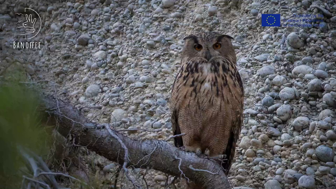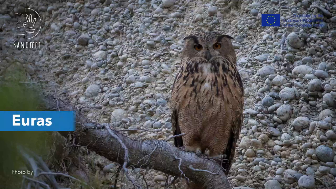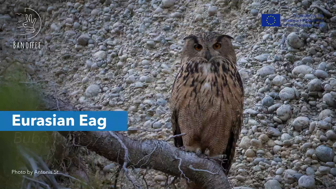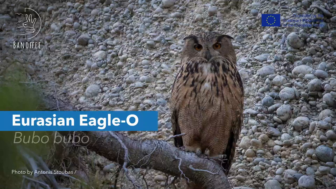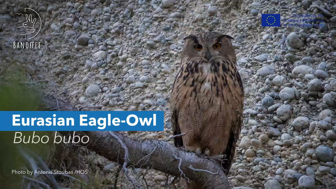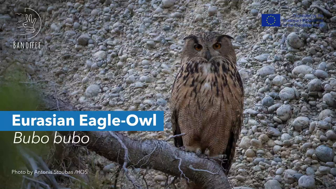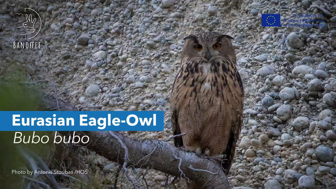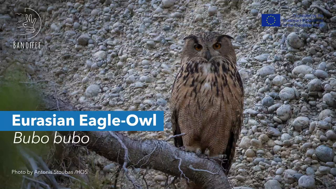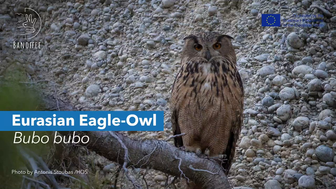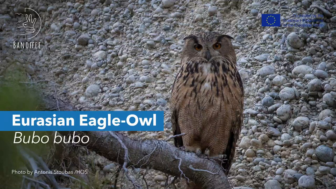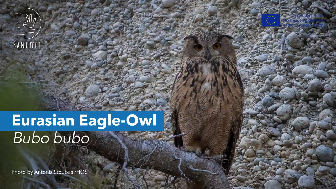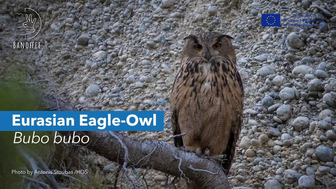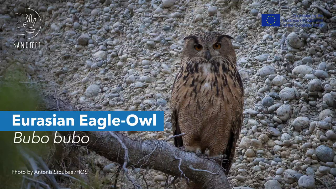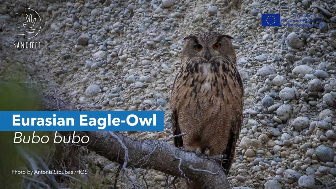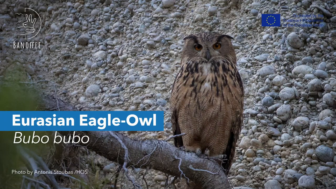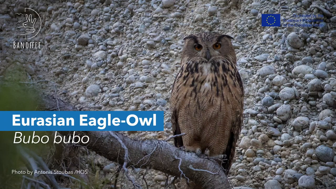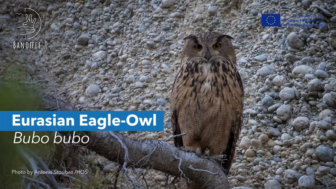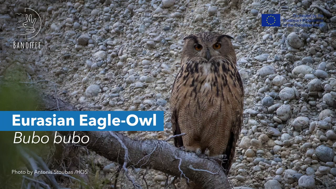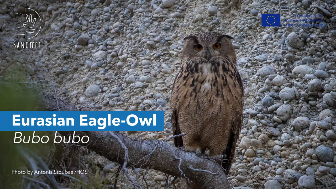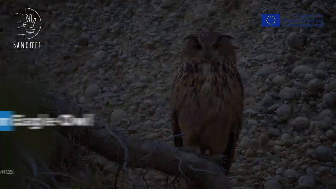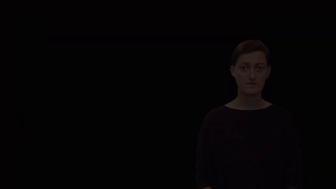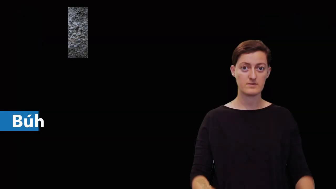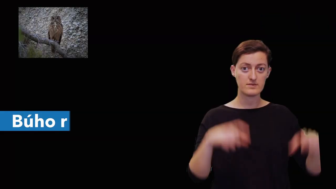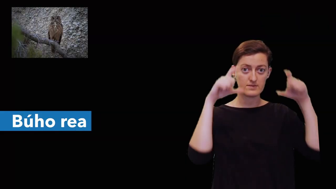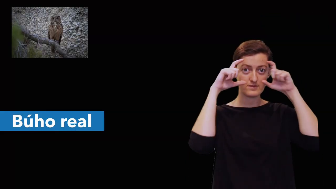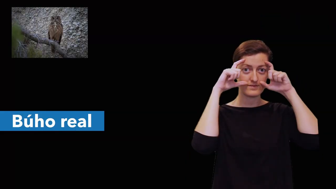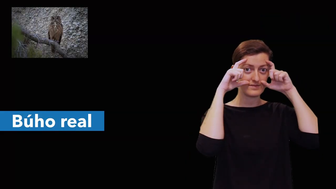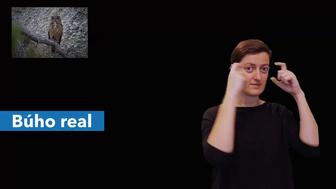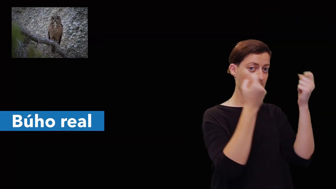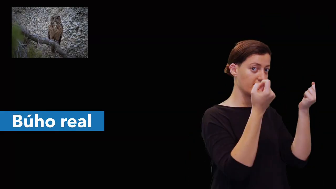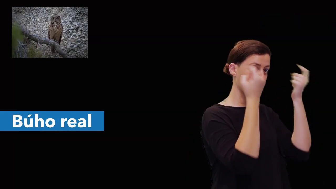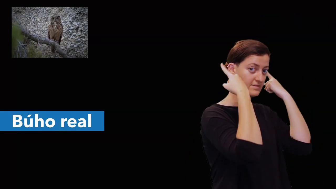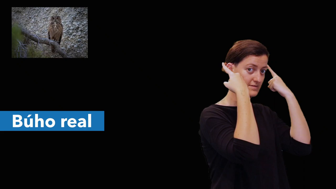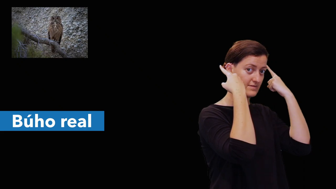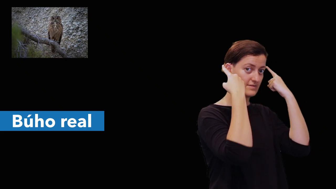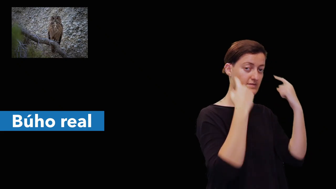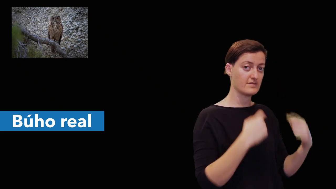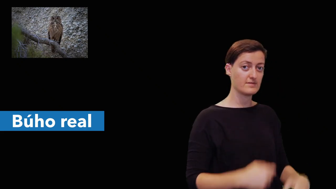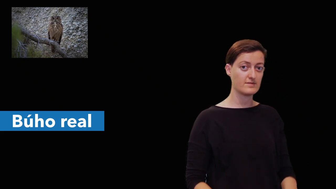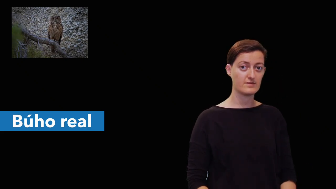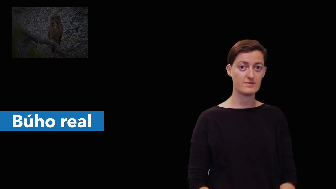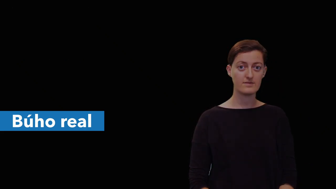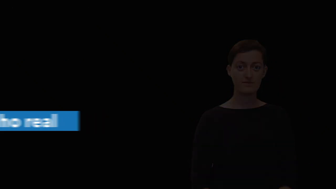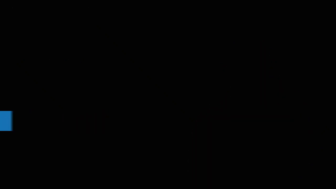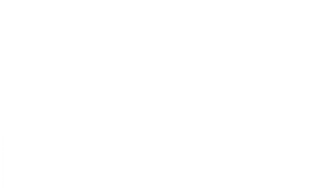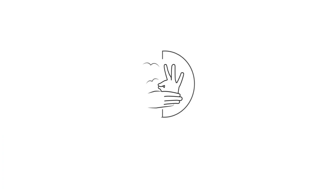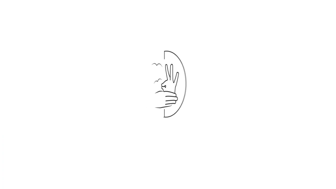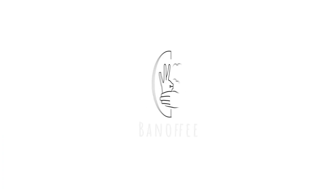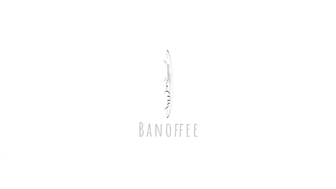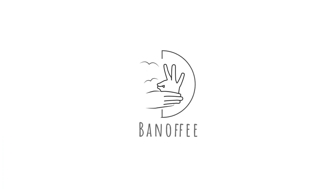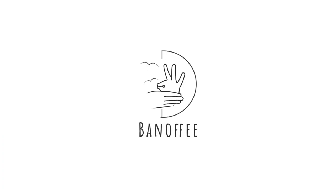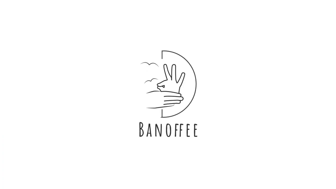Búho real